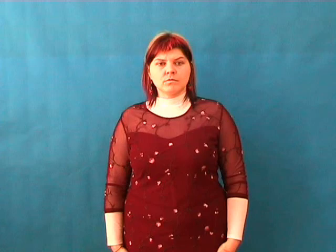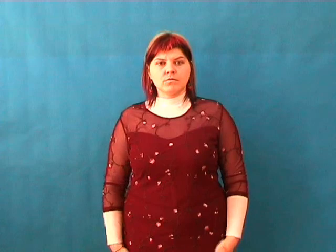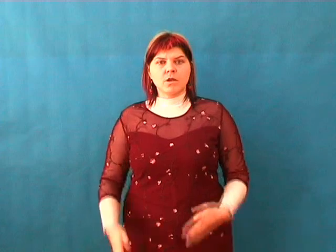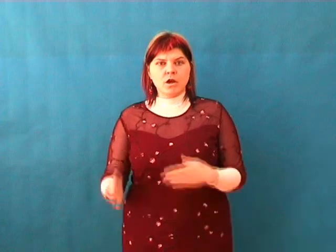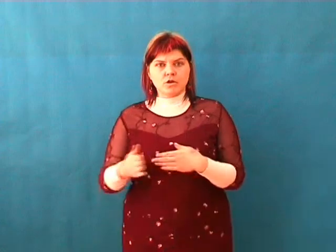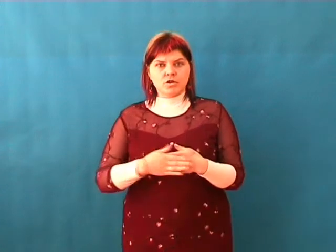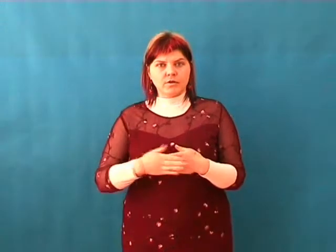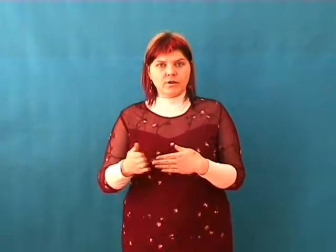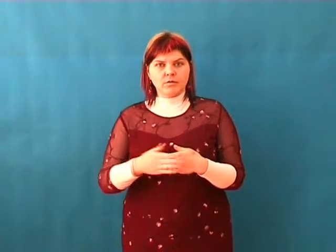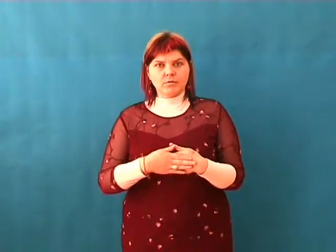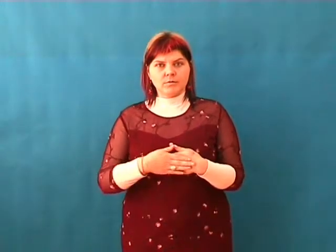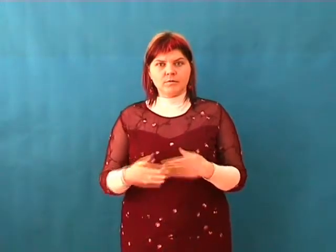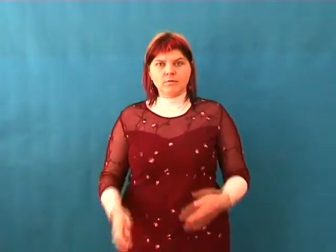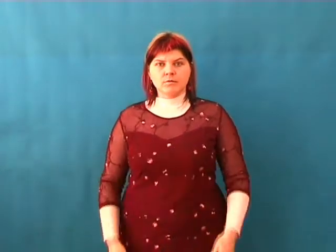drzwi